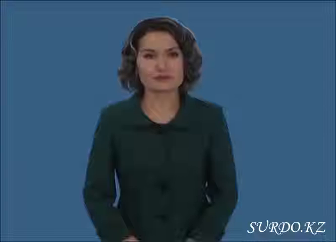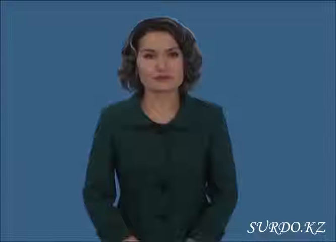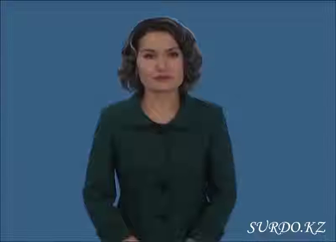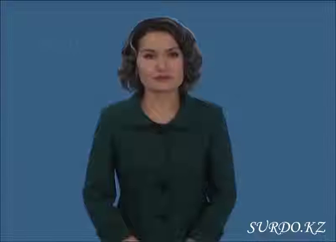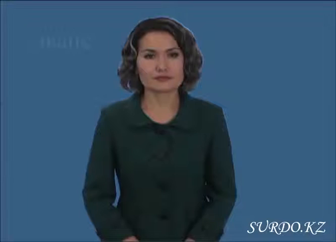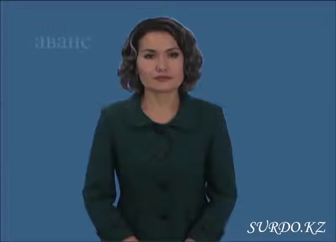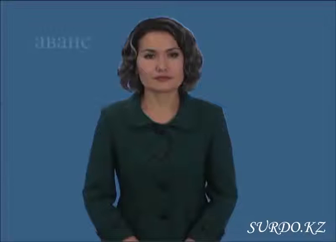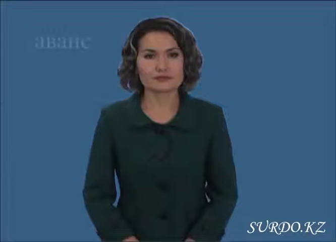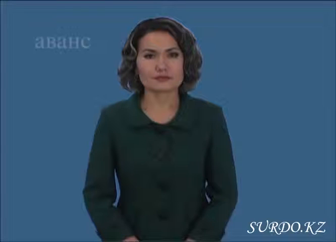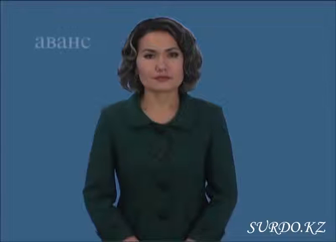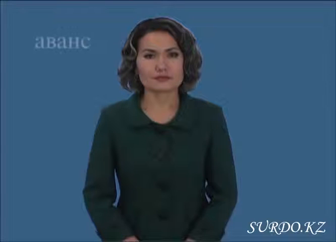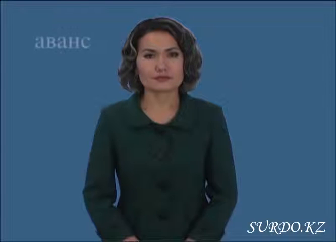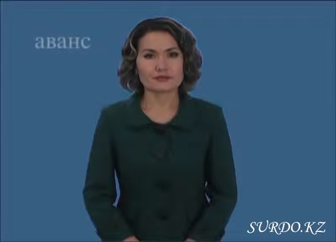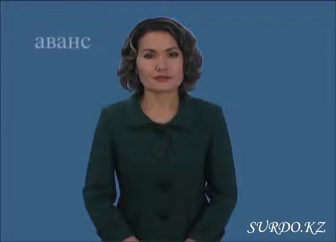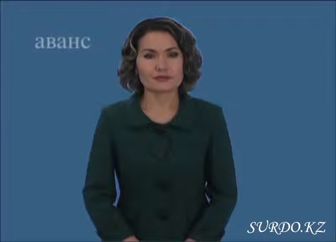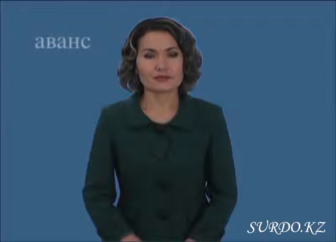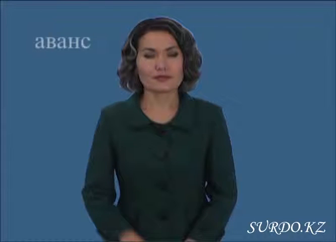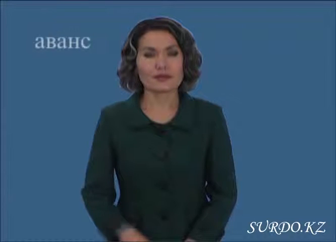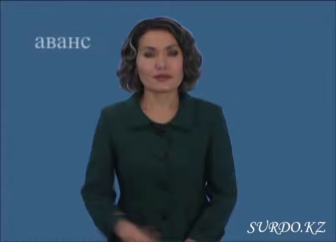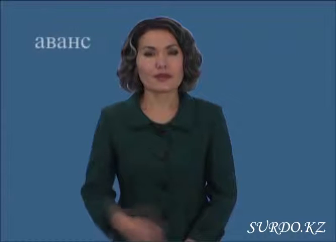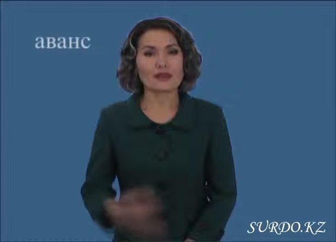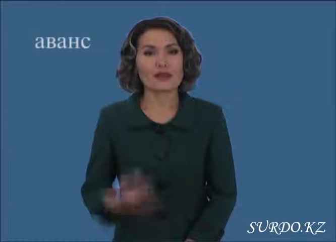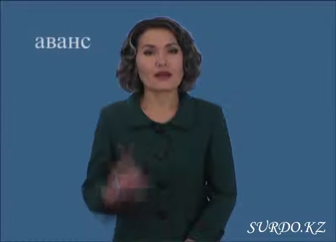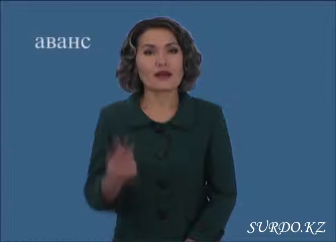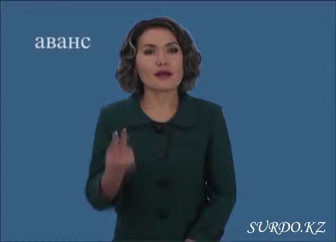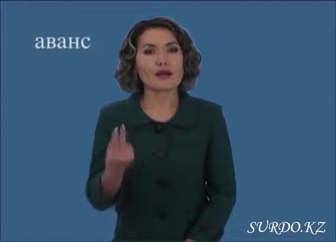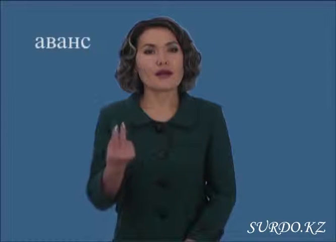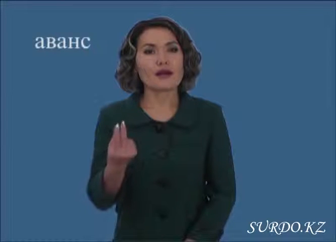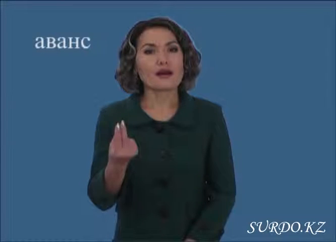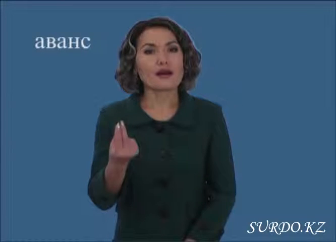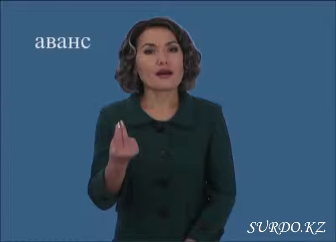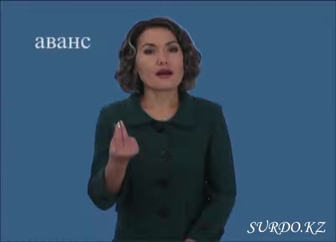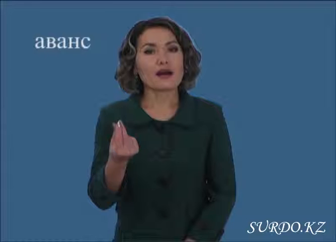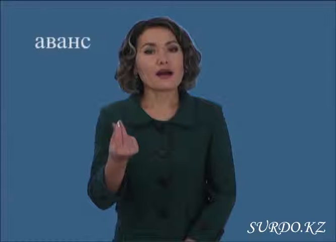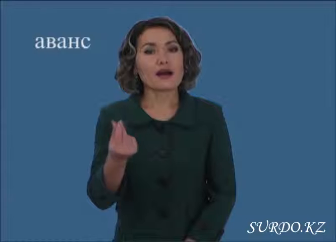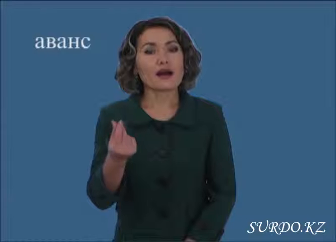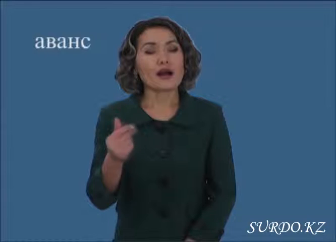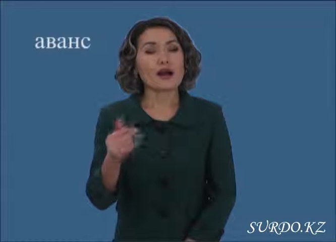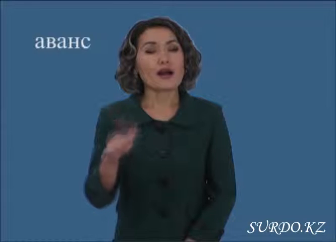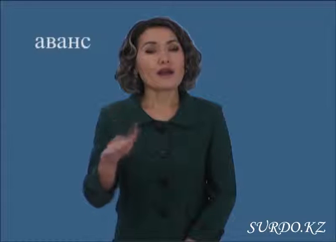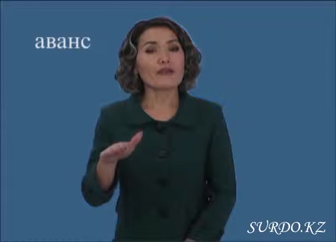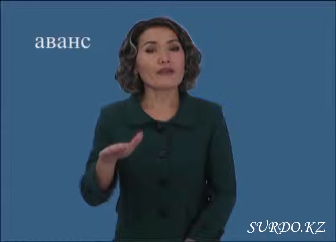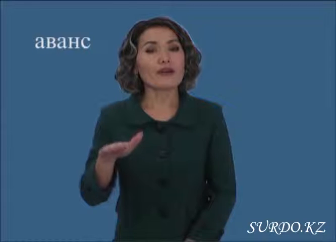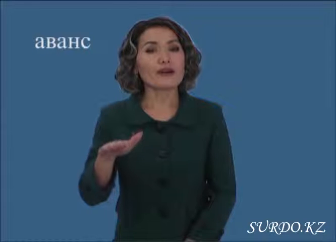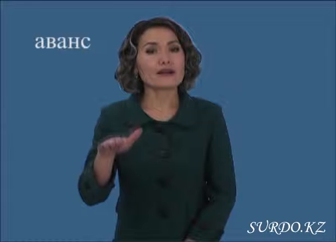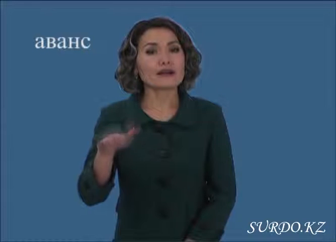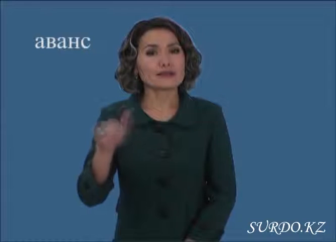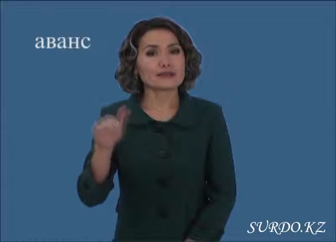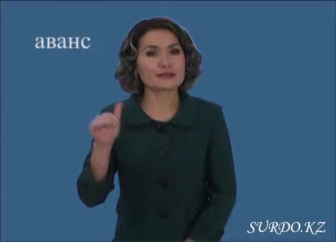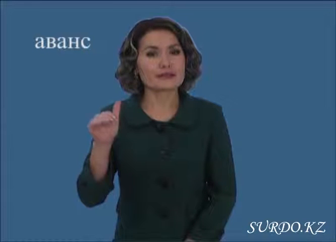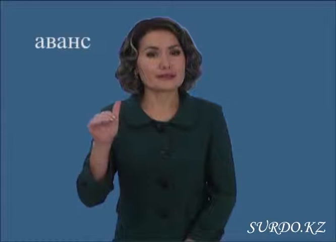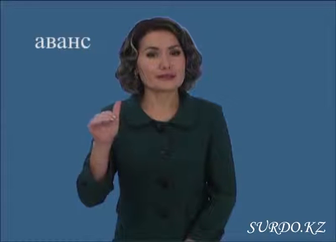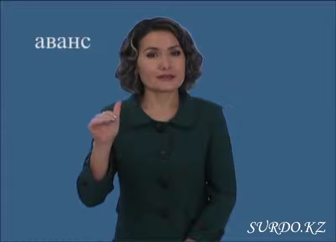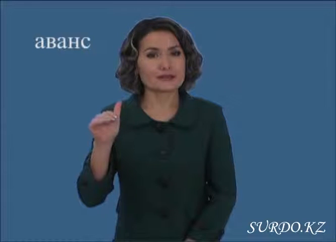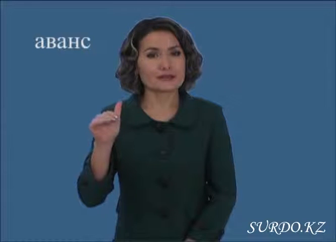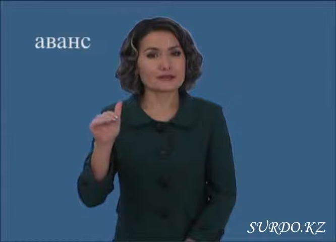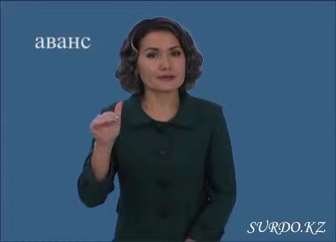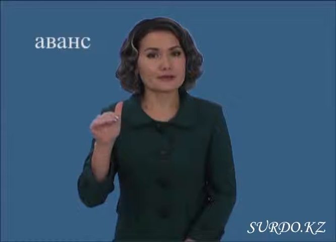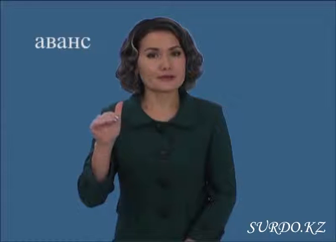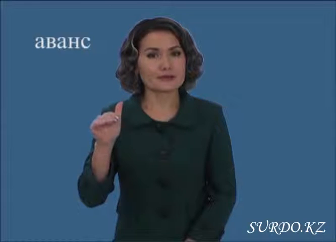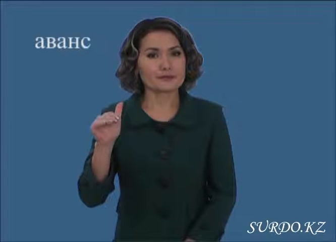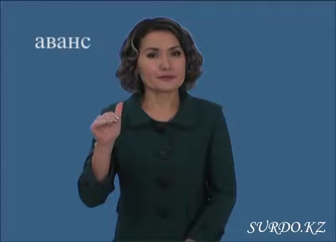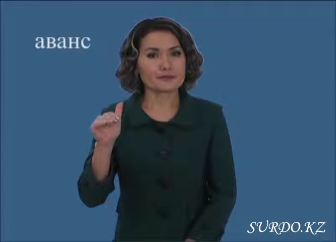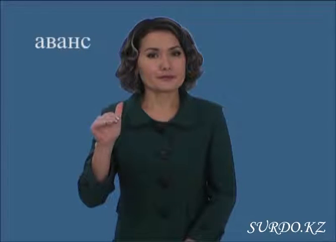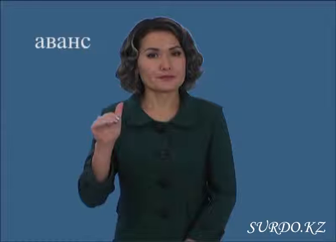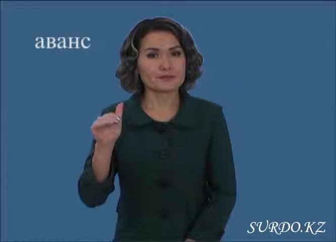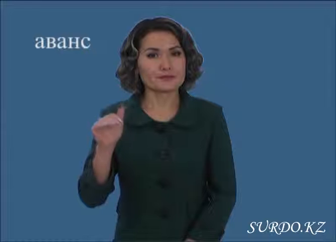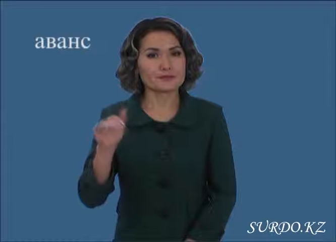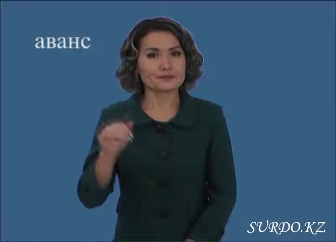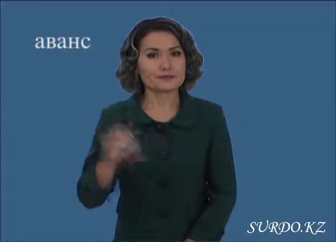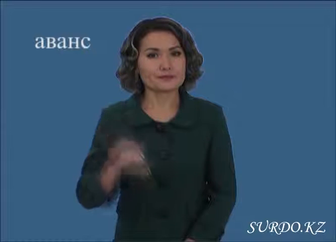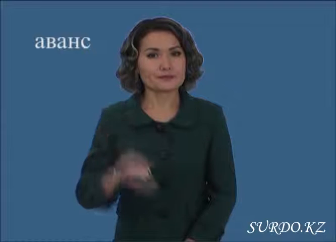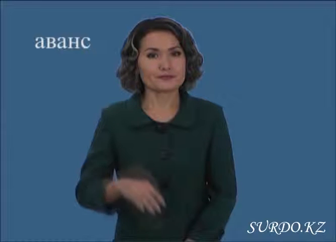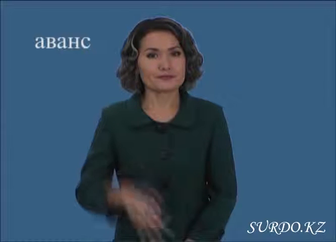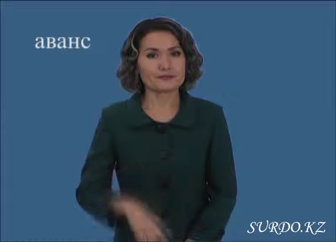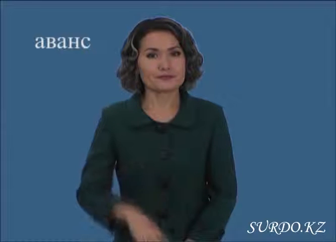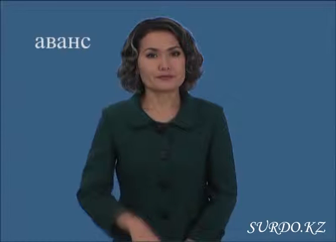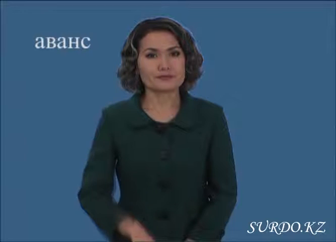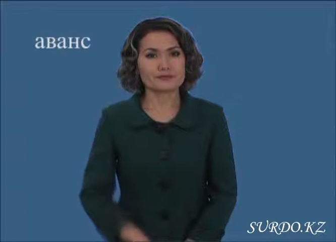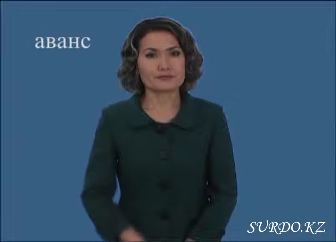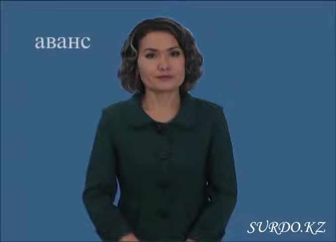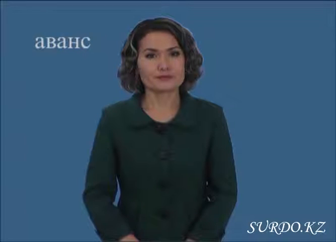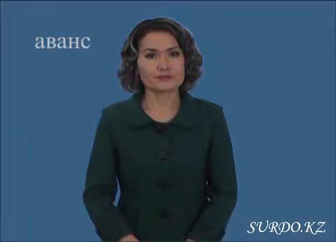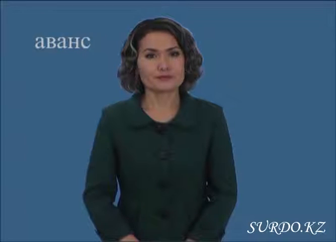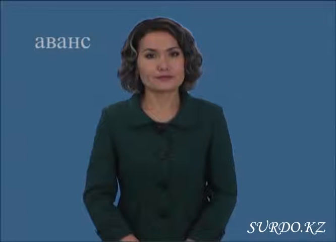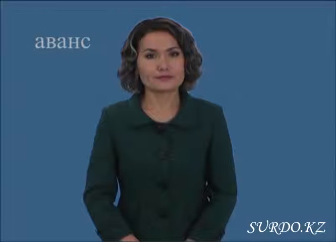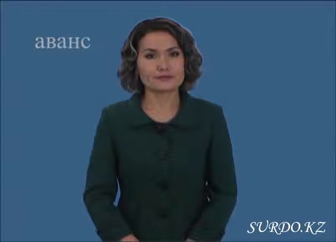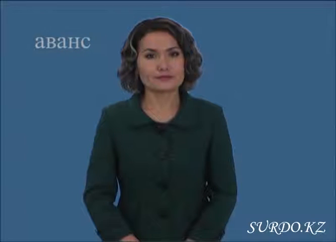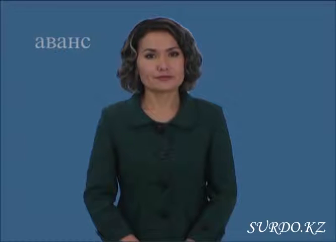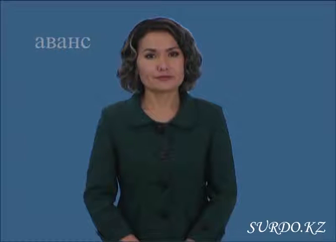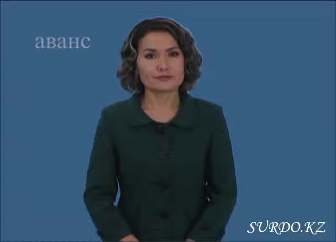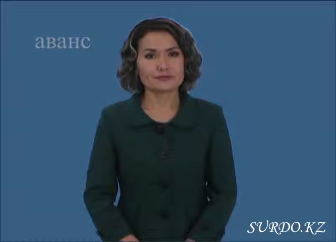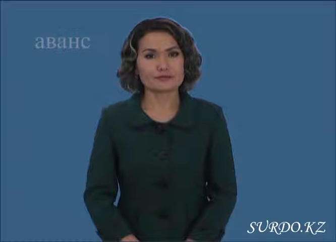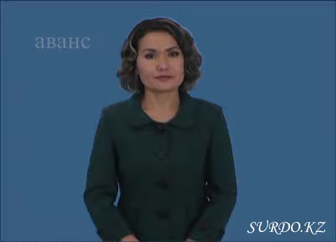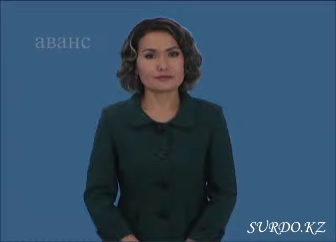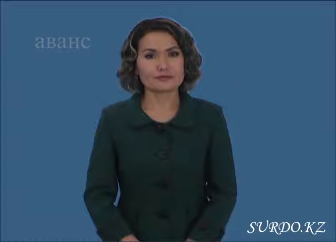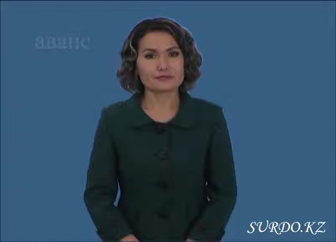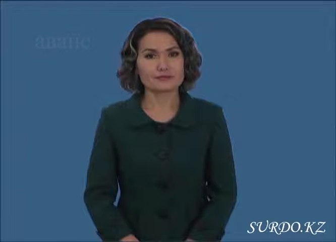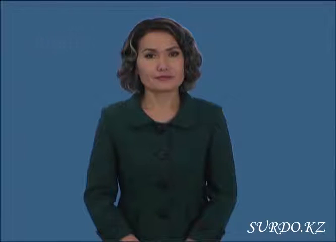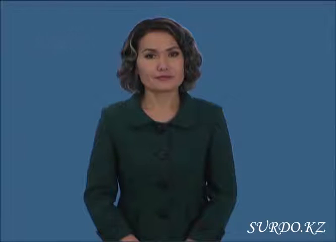Аванс